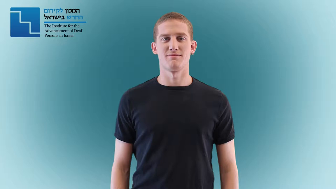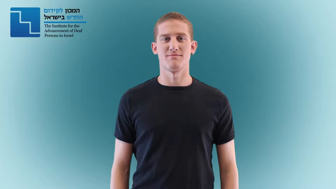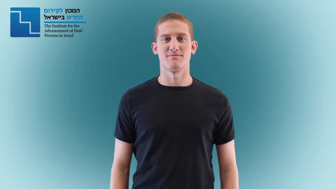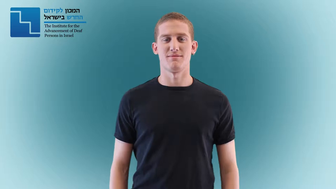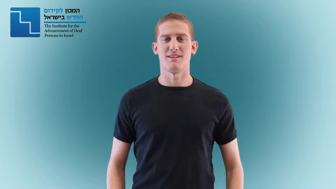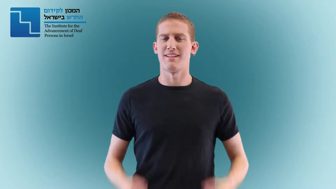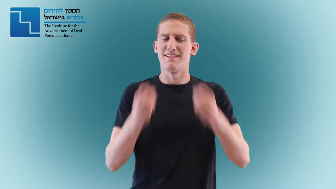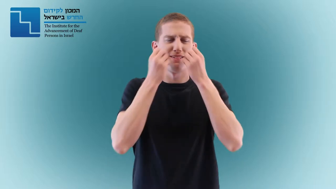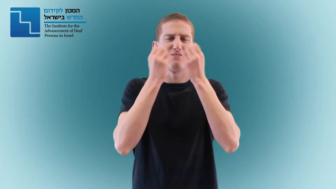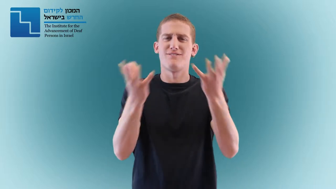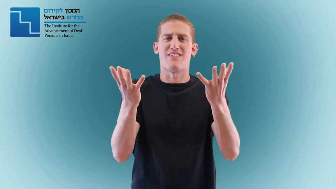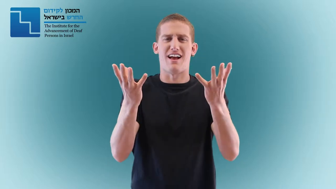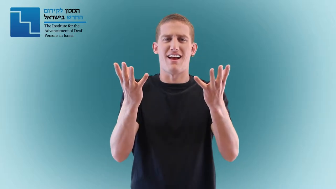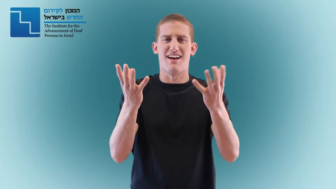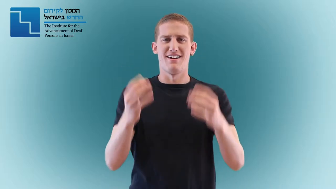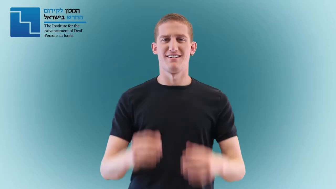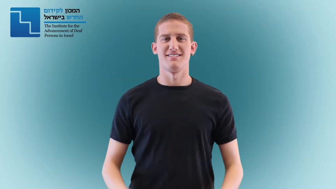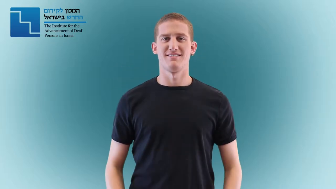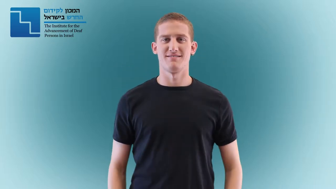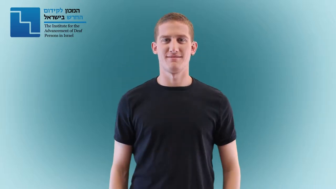נפלא